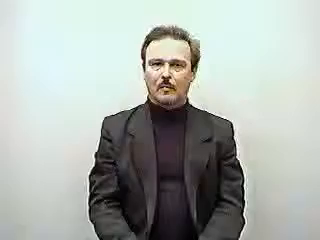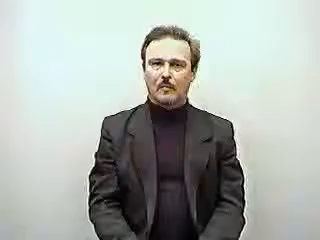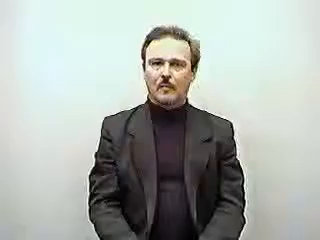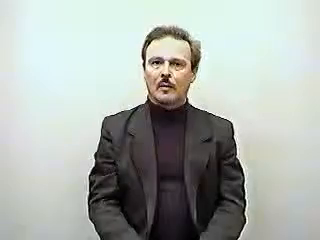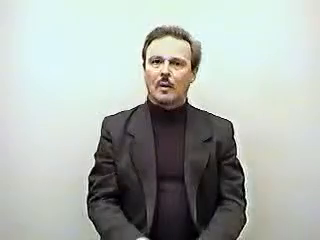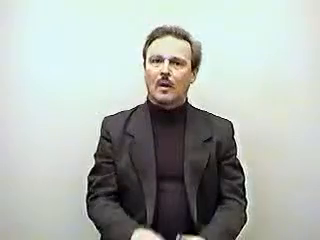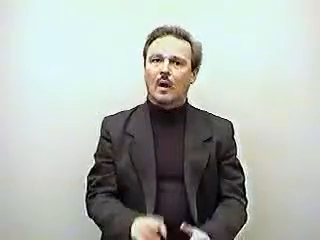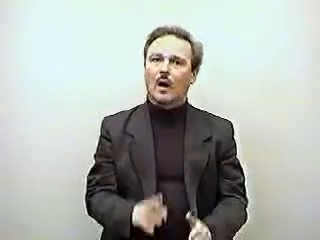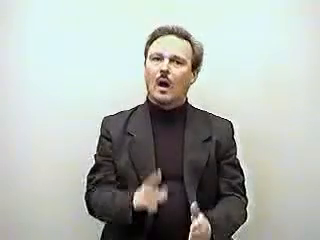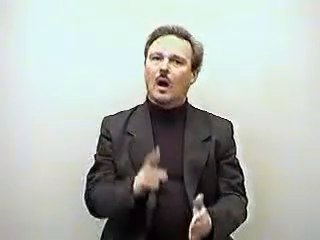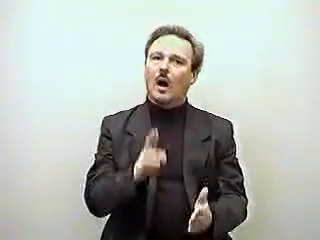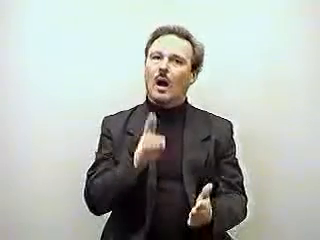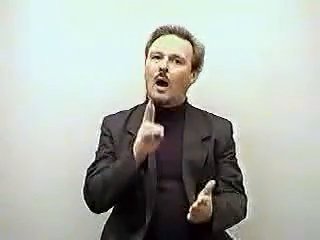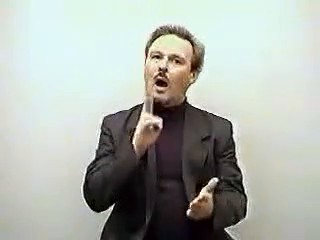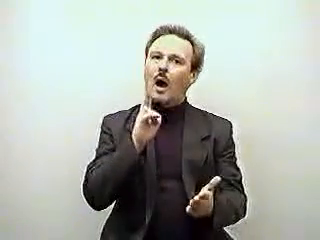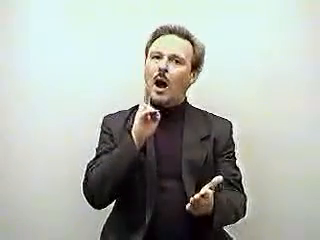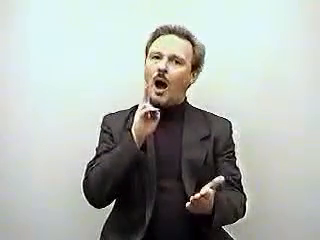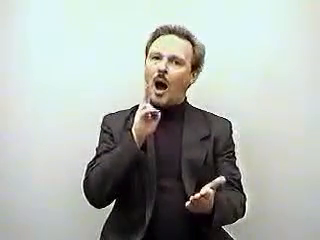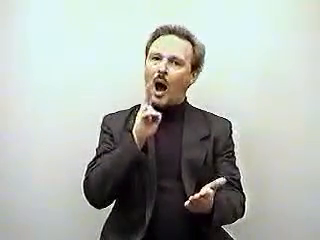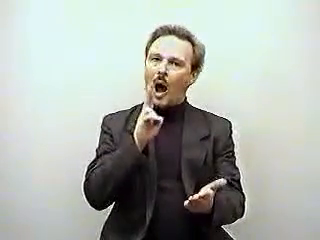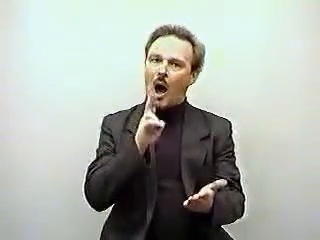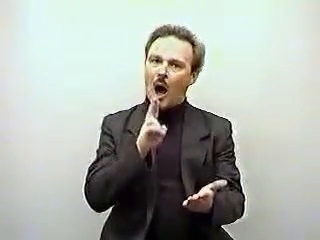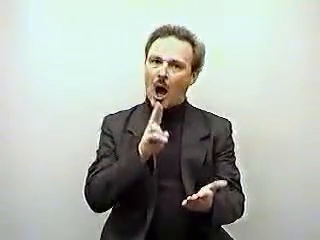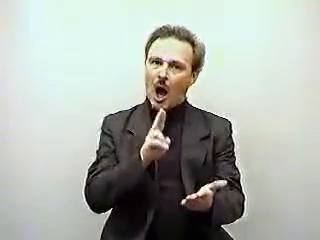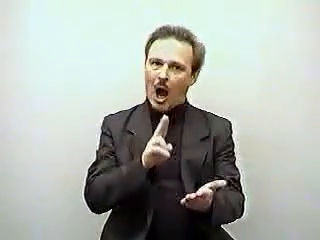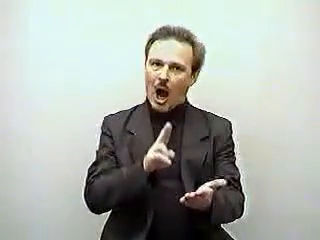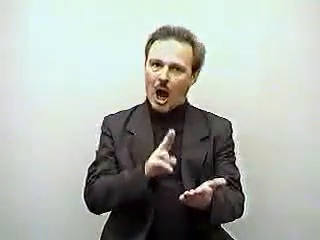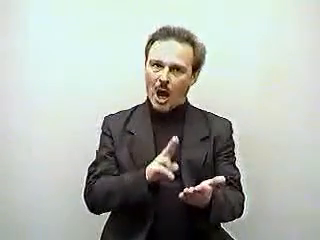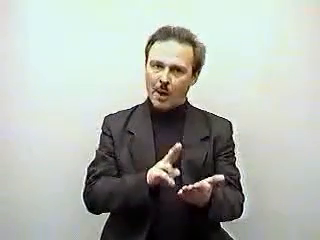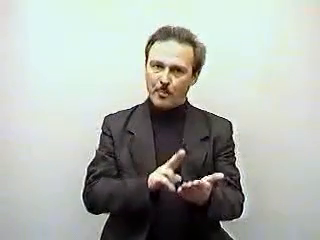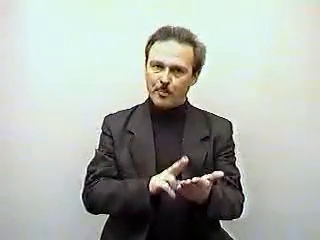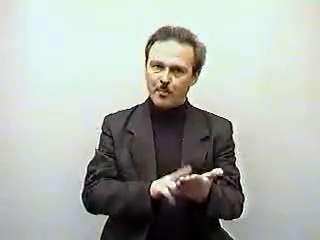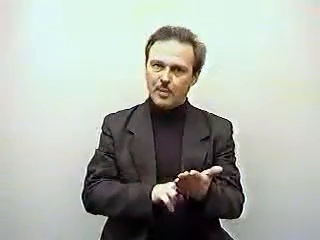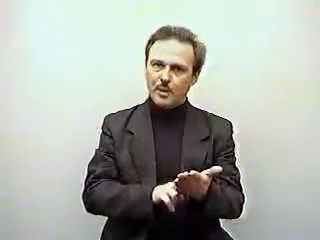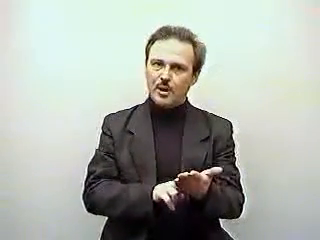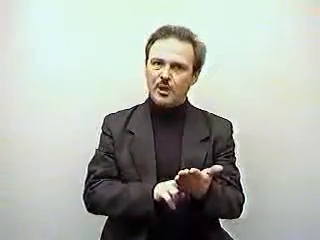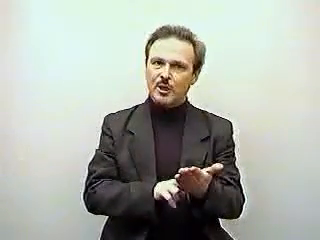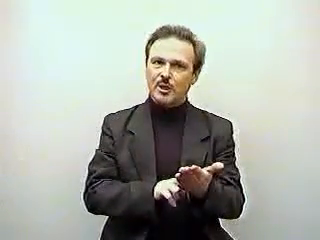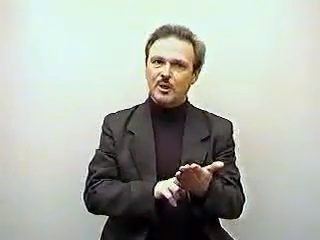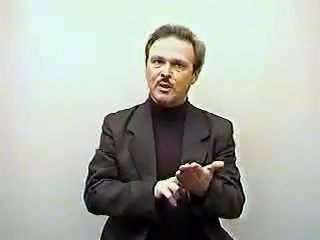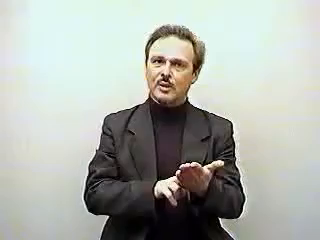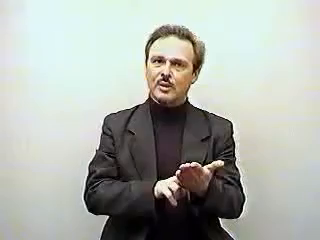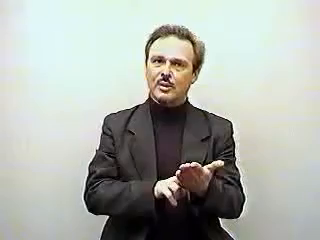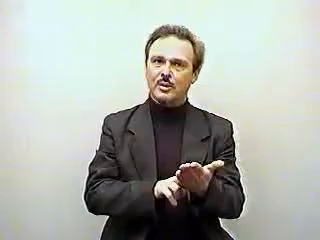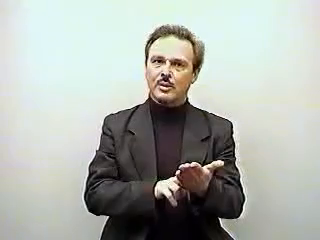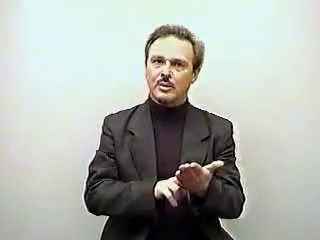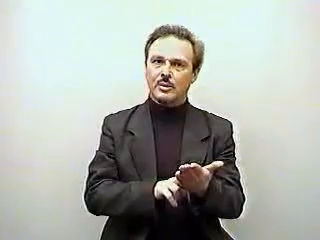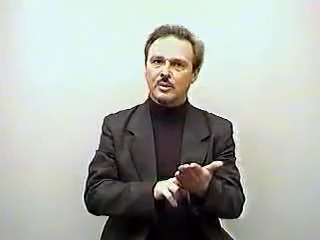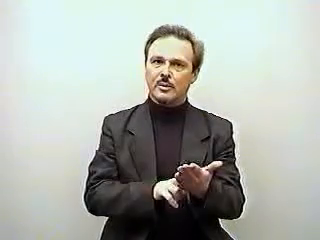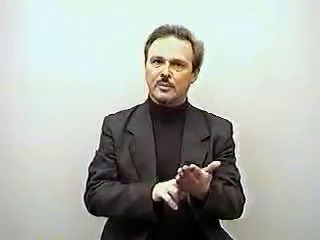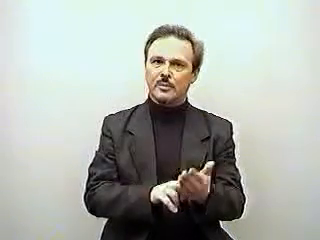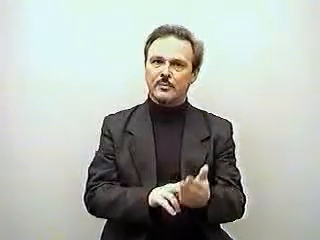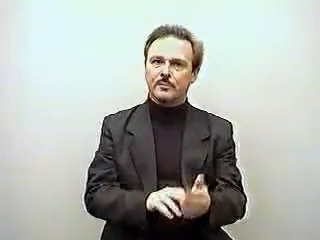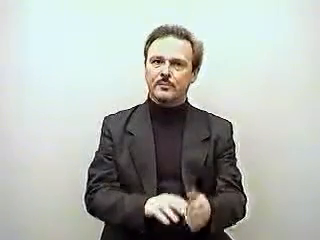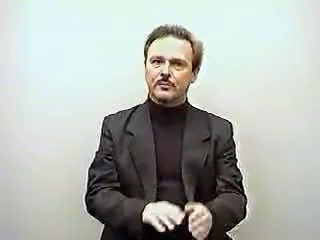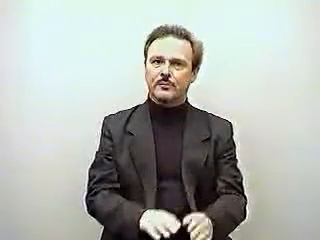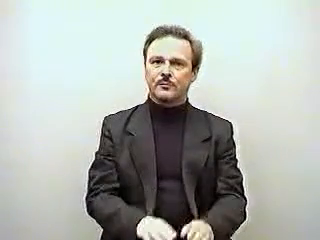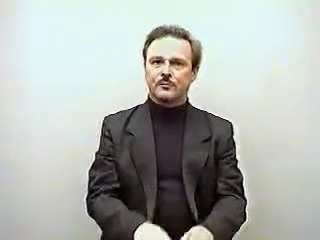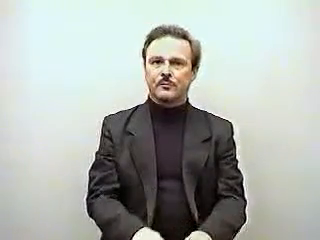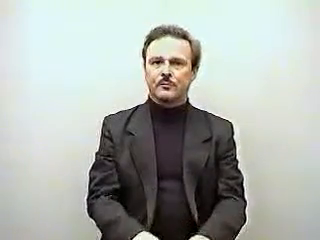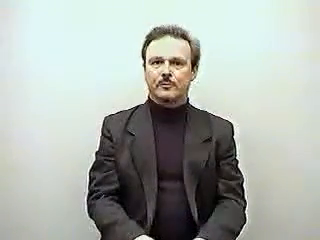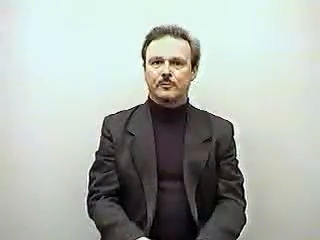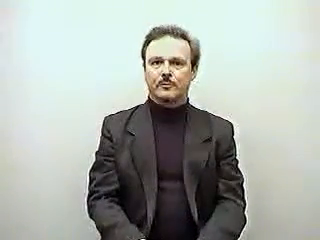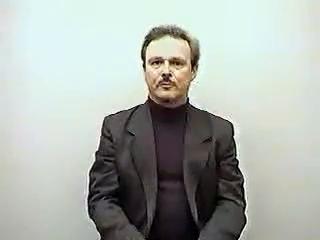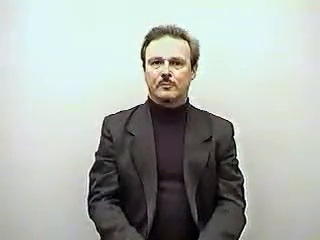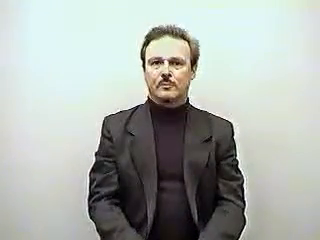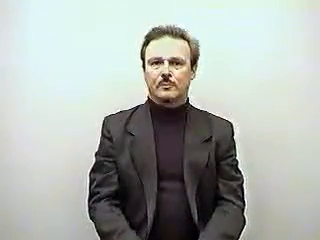аминь